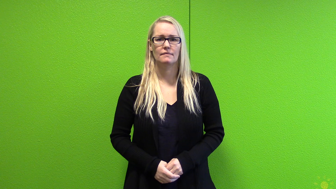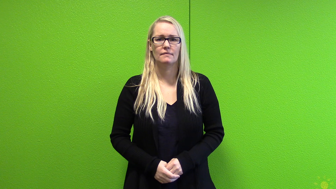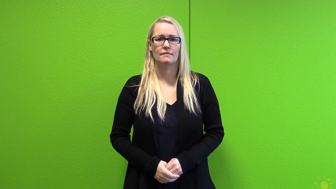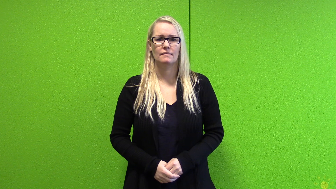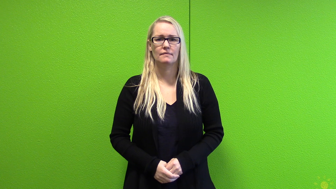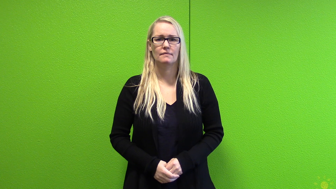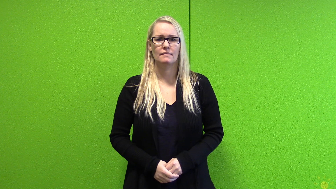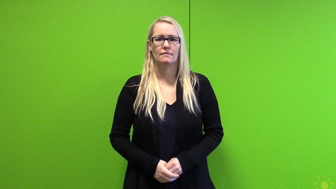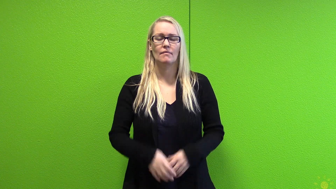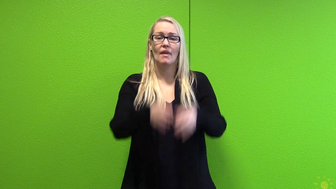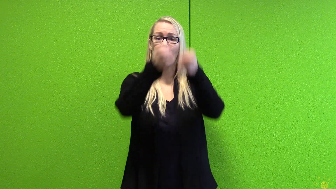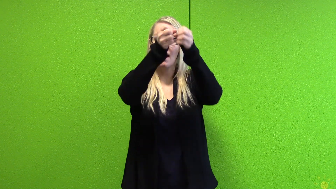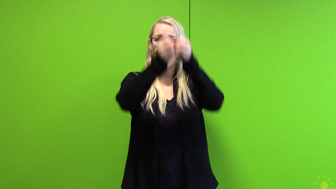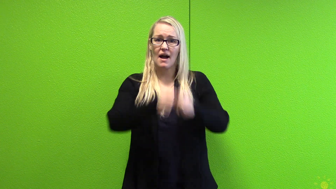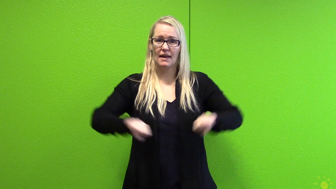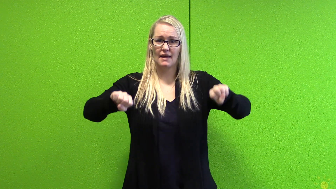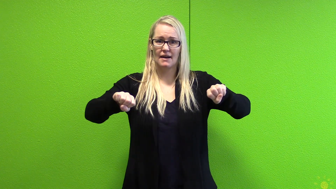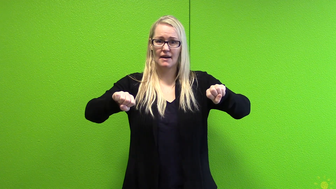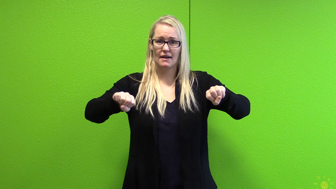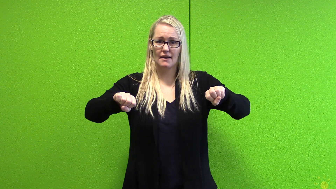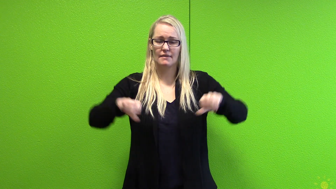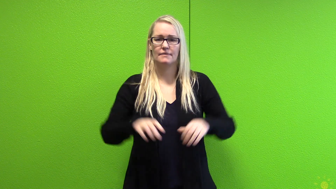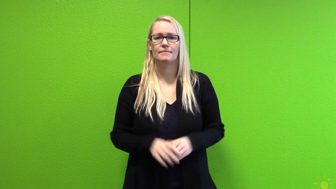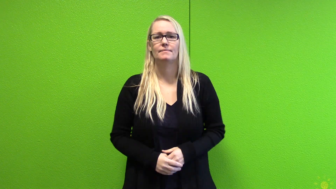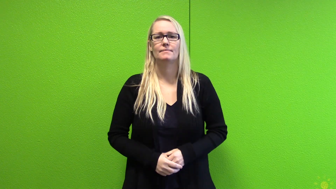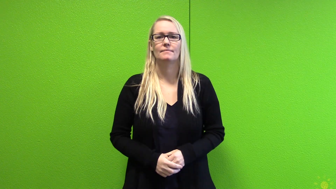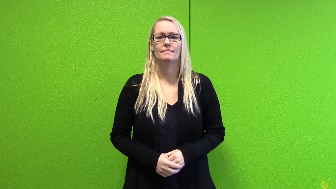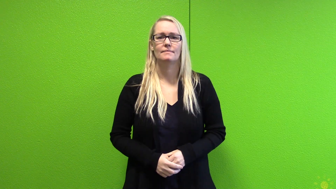Akkeri